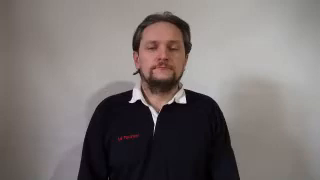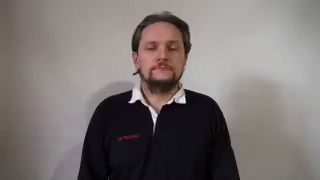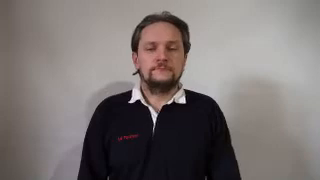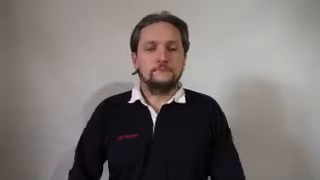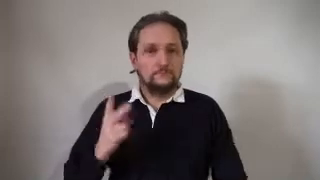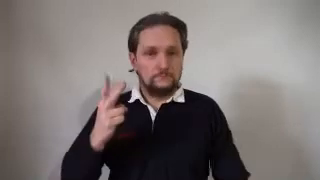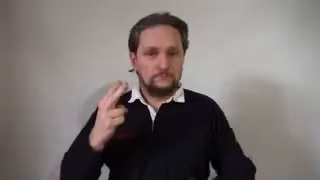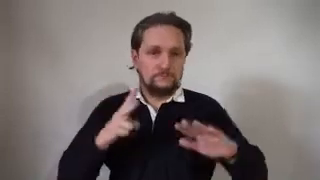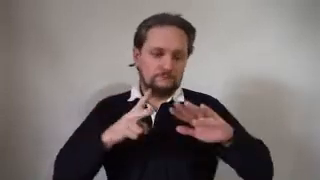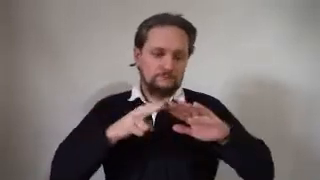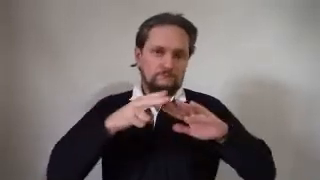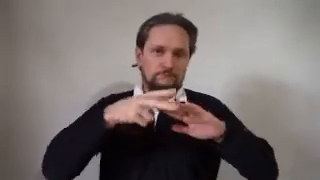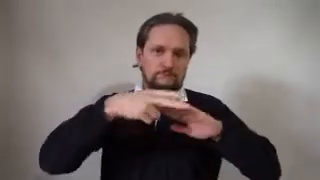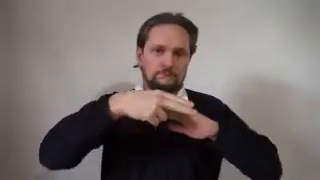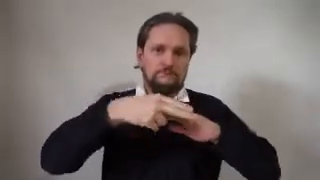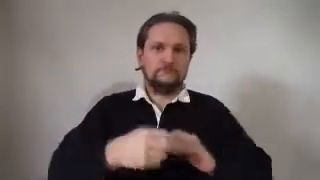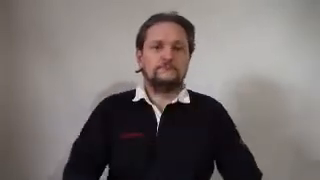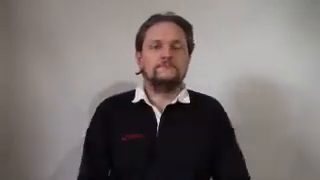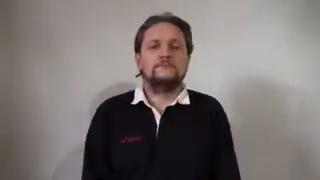Ciseaux à ongles